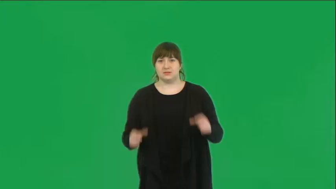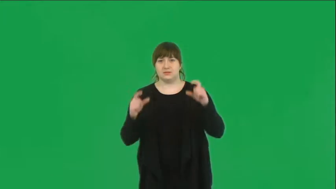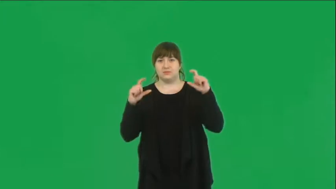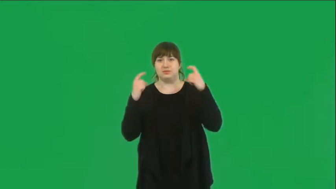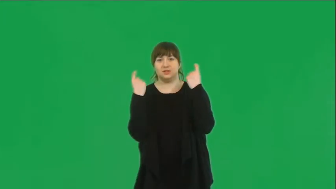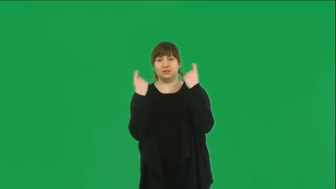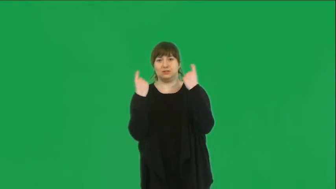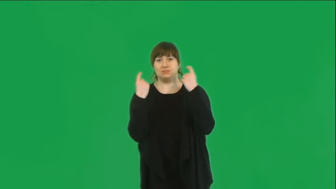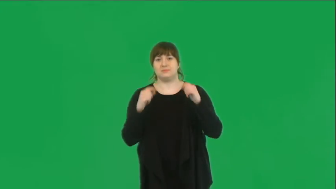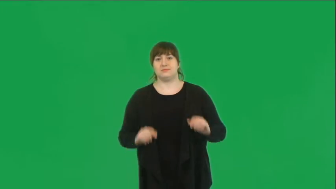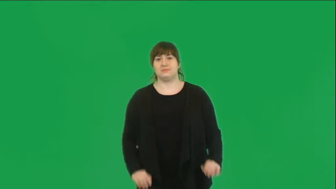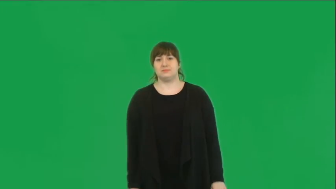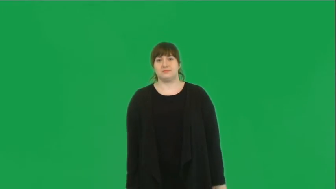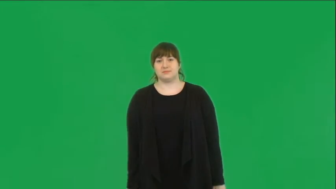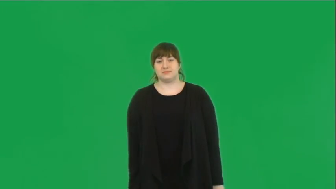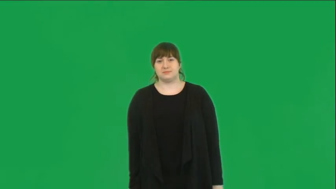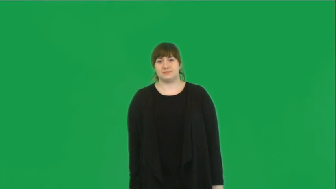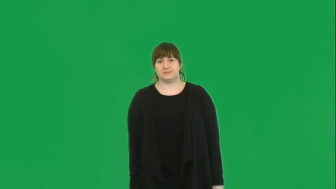wydarzenie